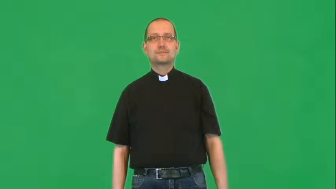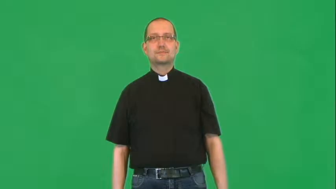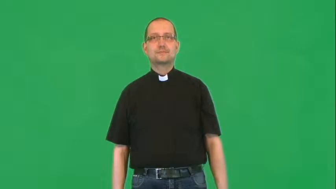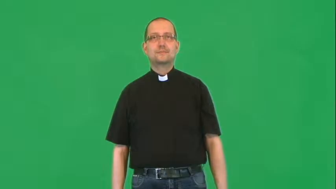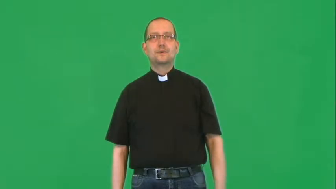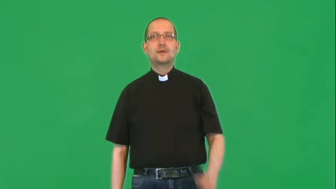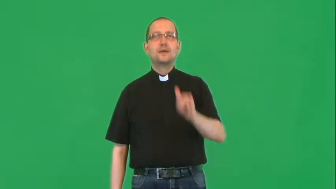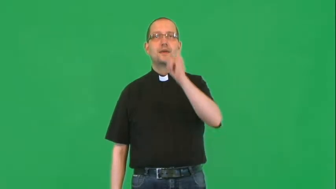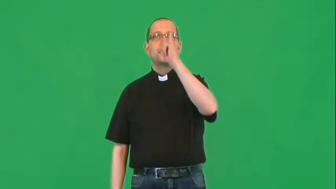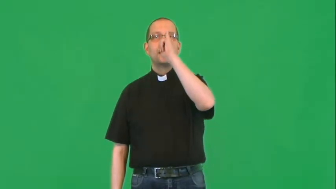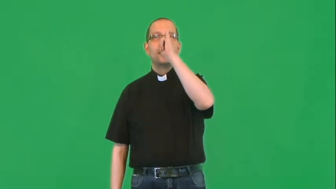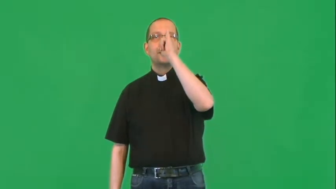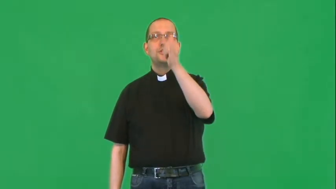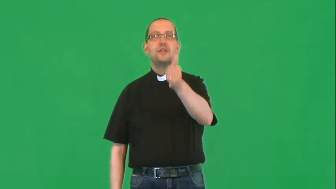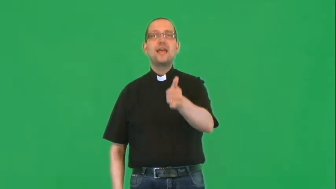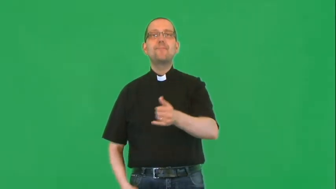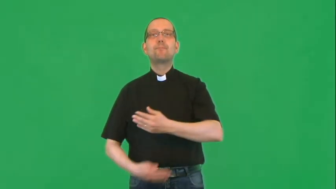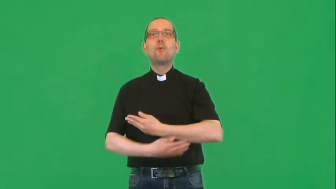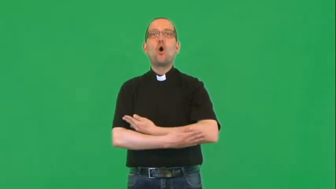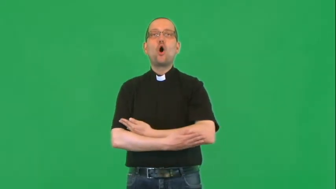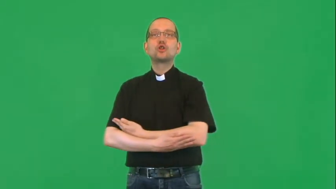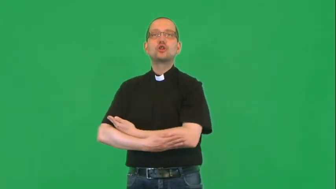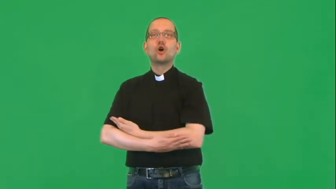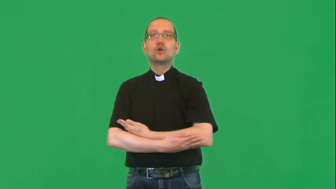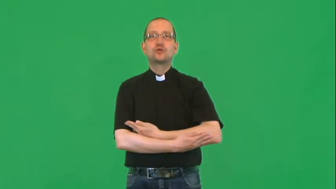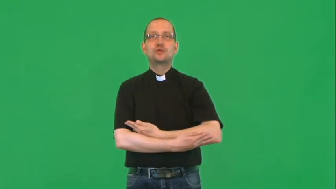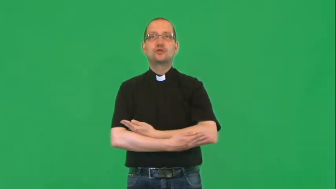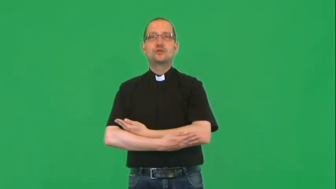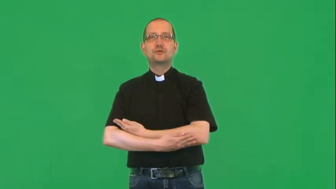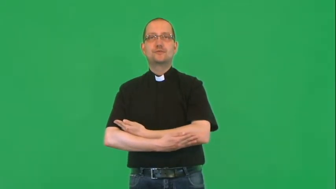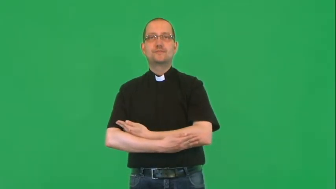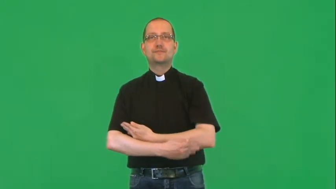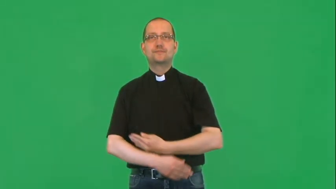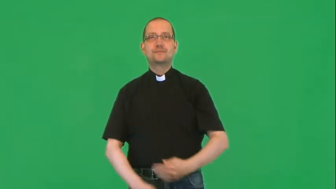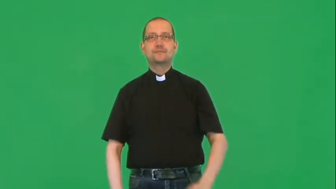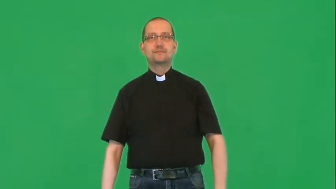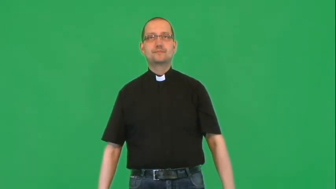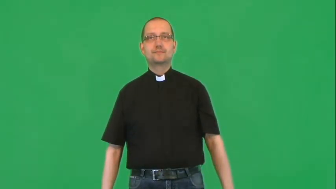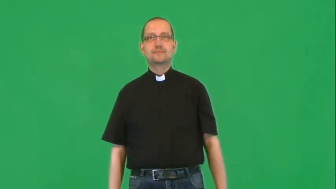niepłodność